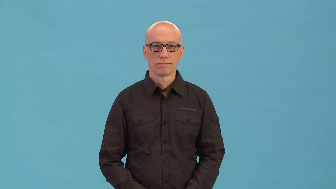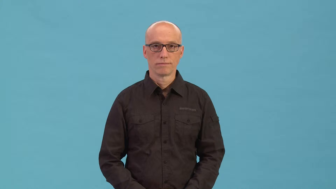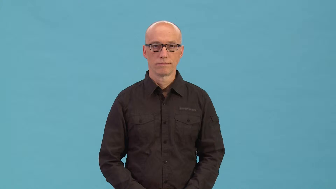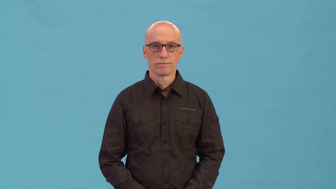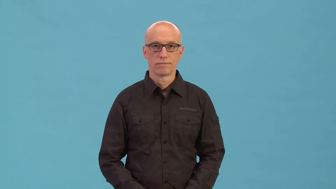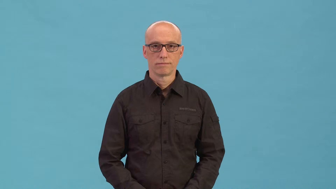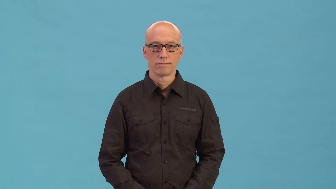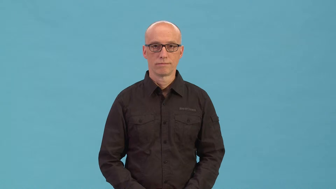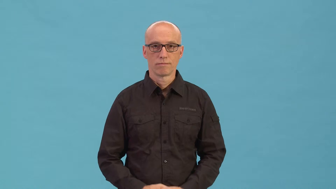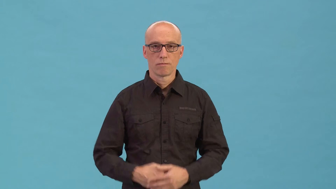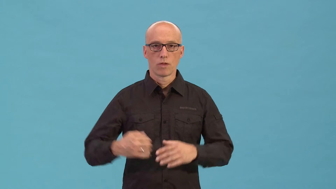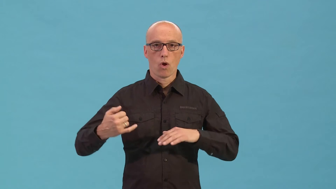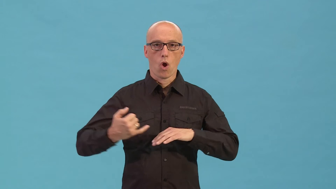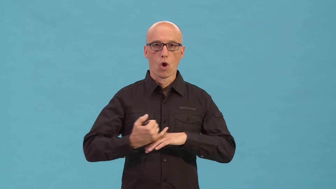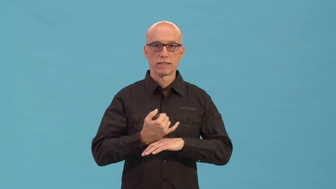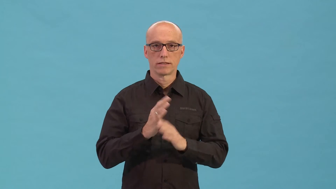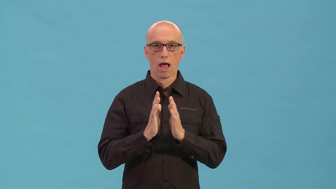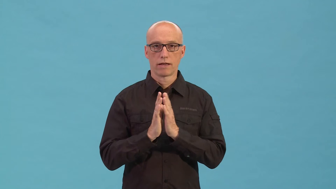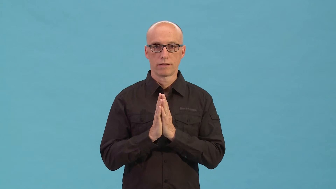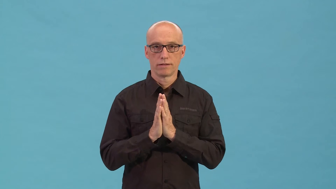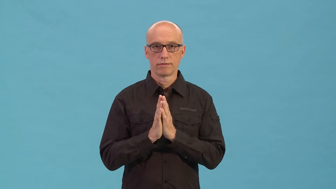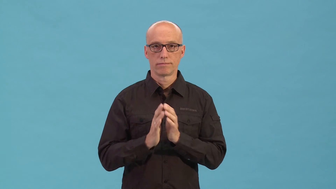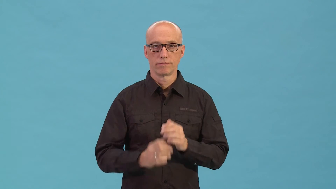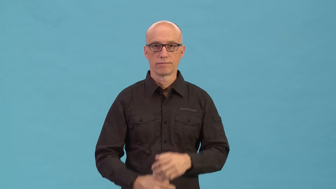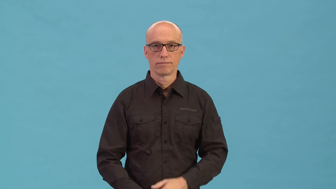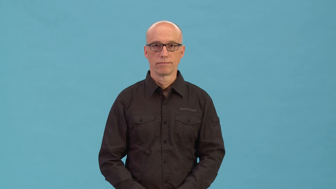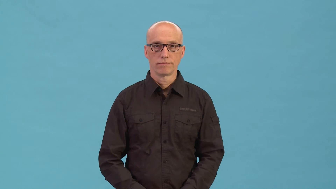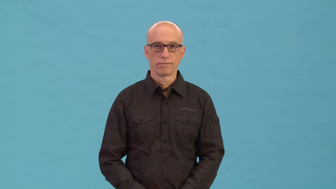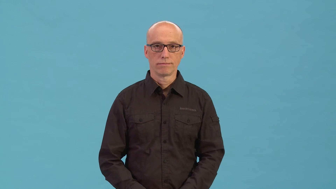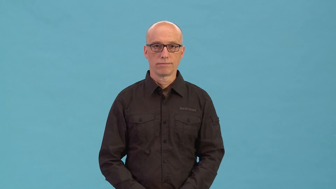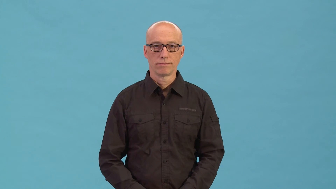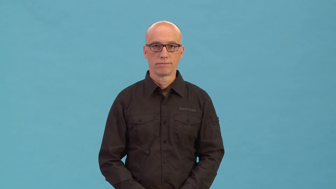HOCHZEITTRAUUNG